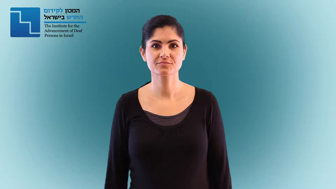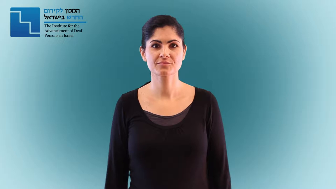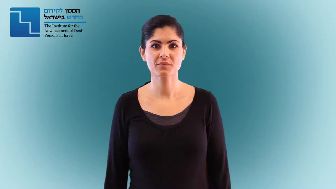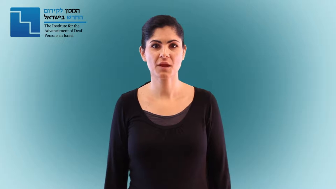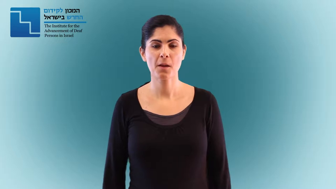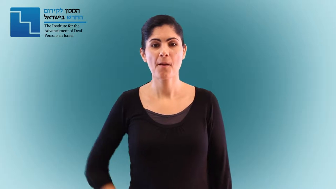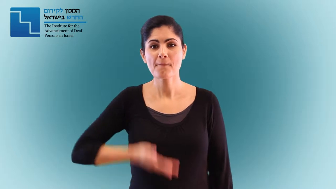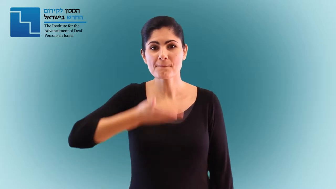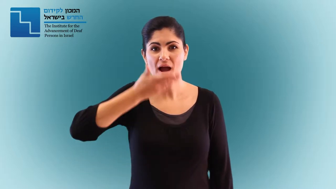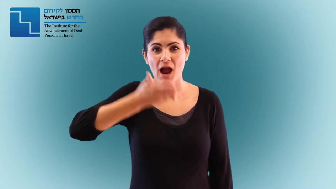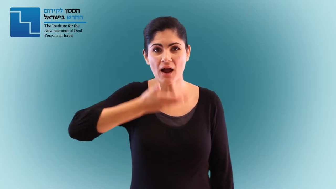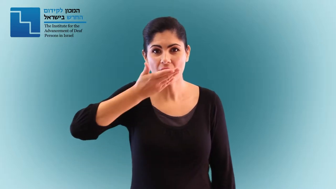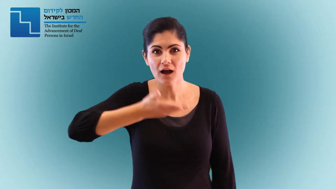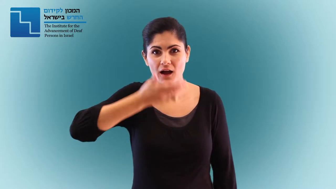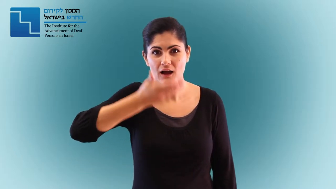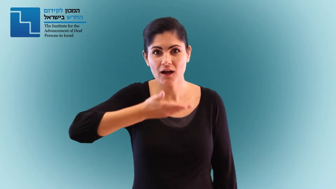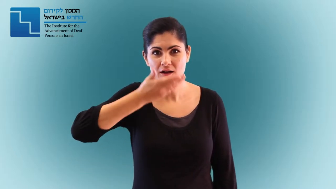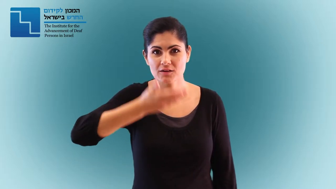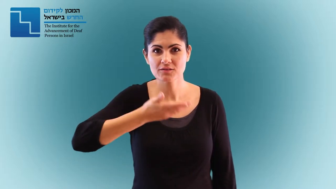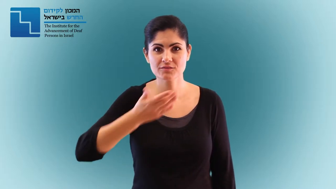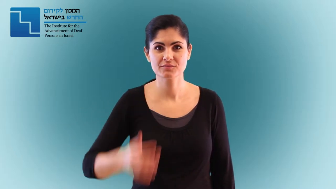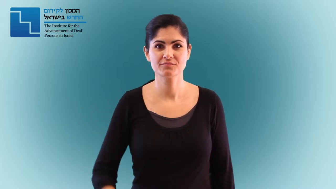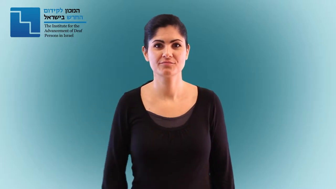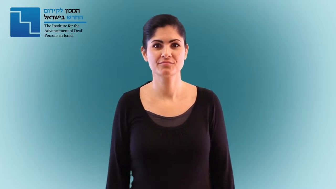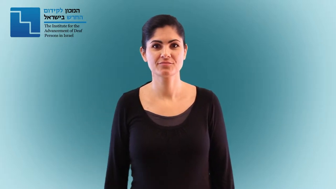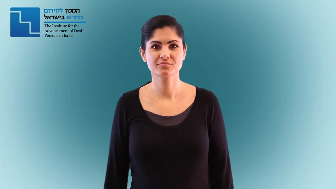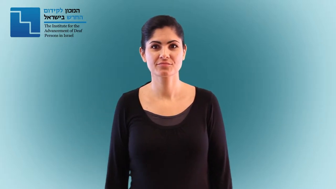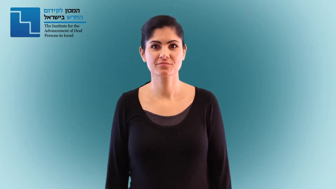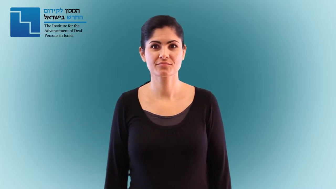מרק